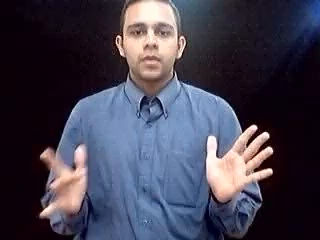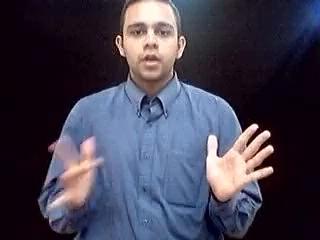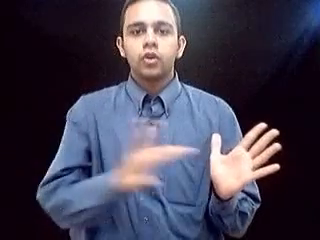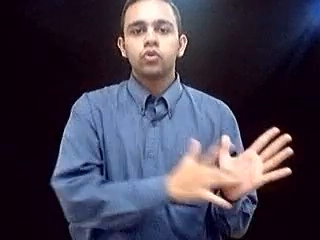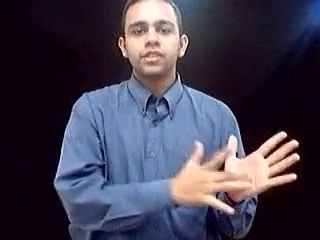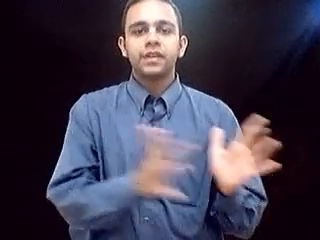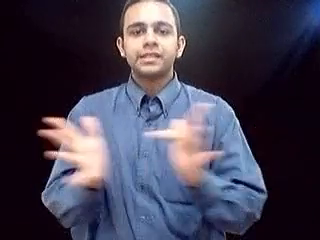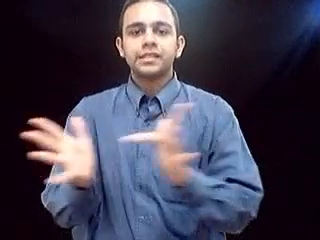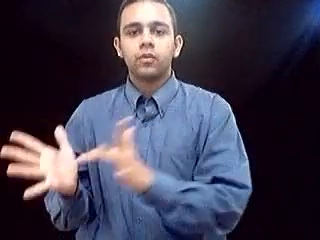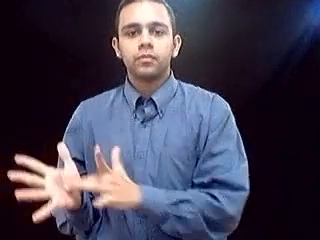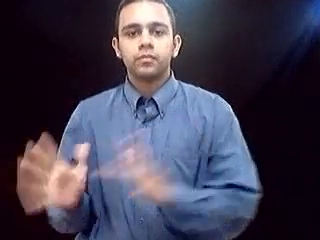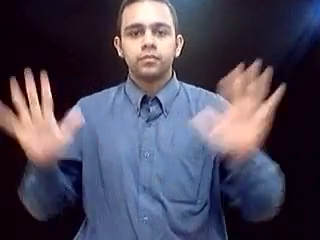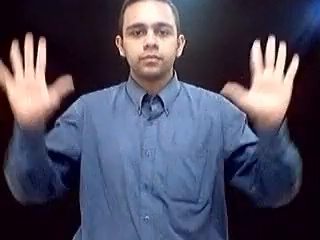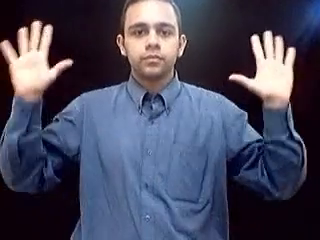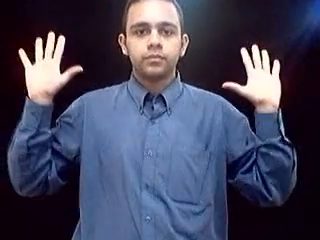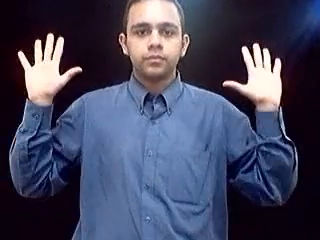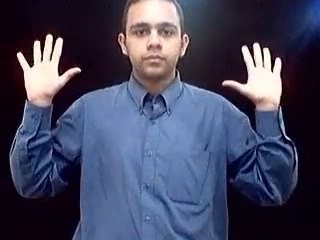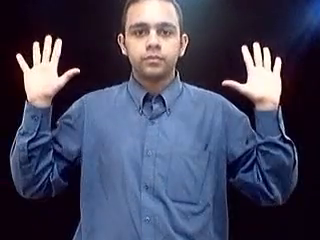crucificacao